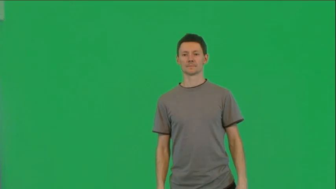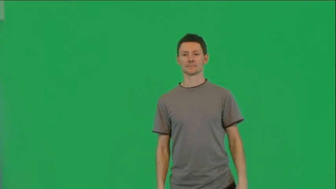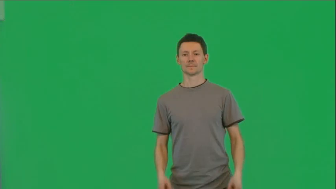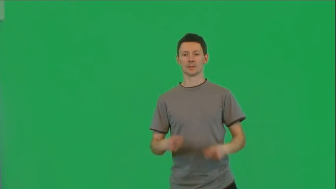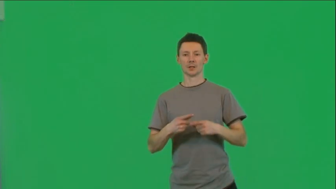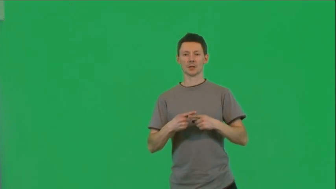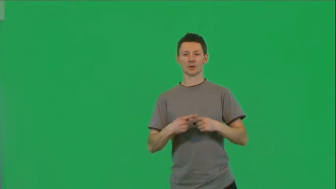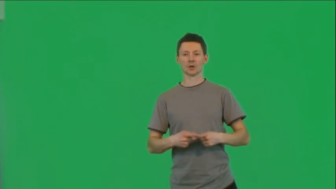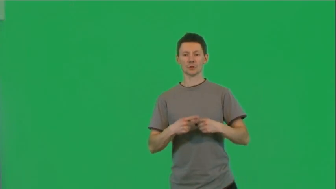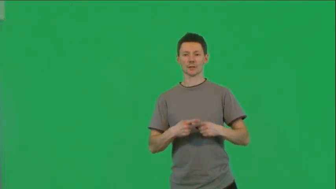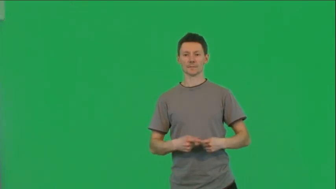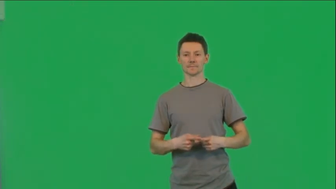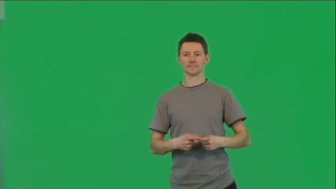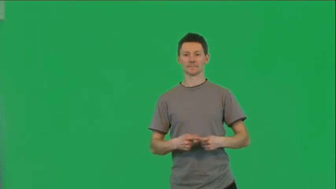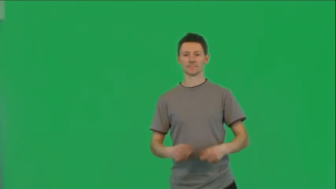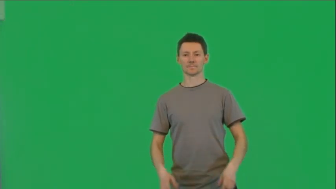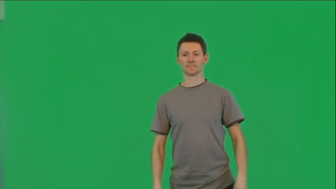kolonie